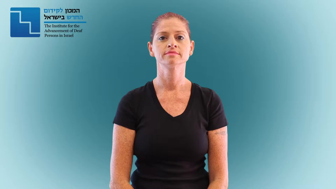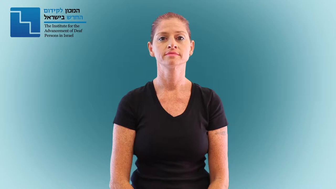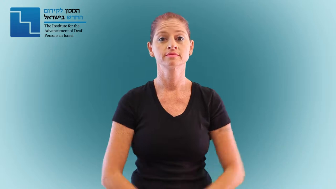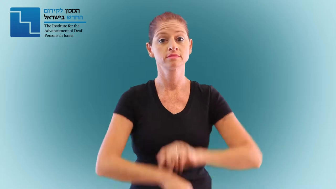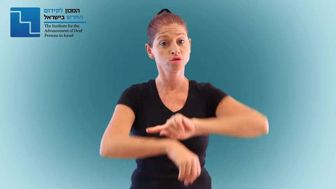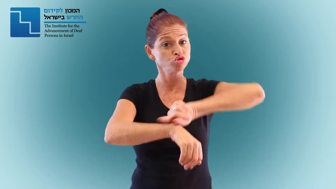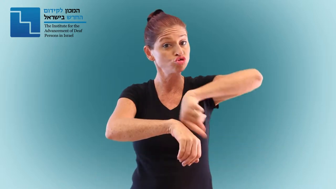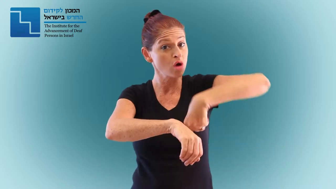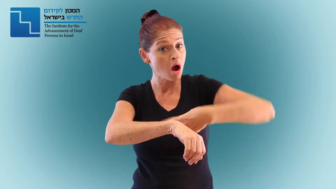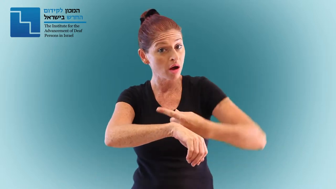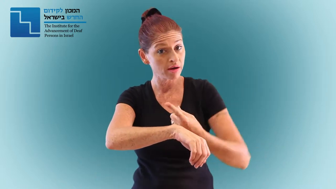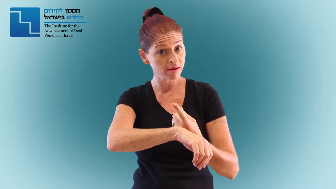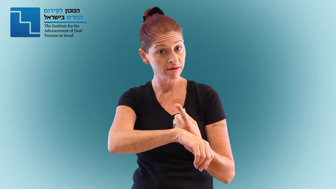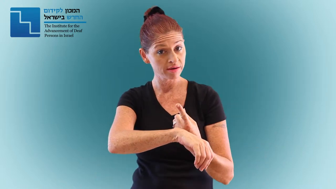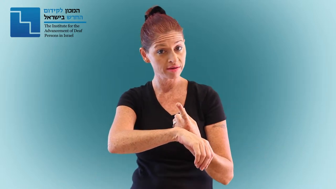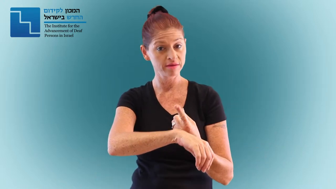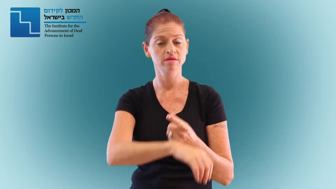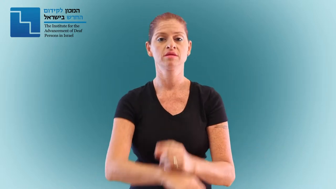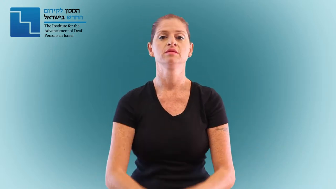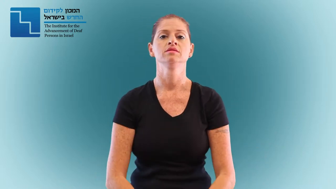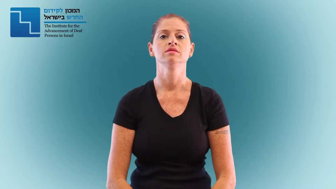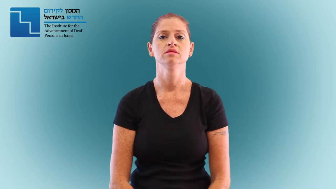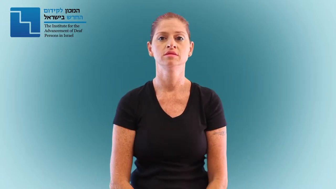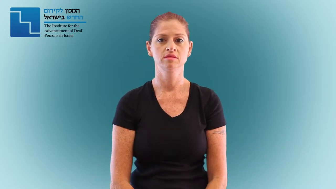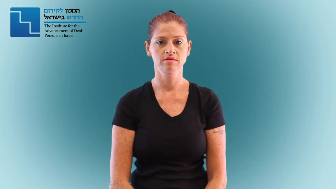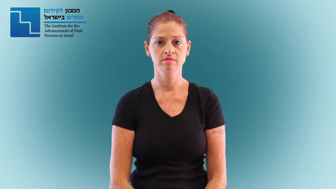שעה